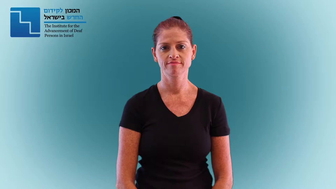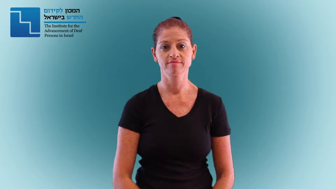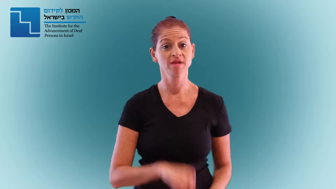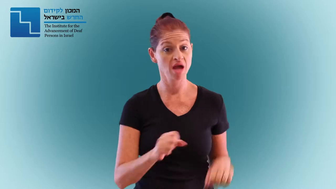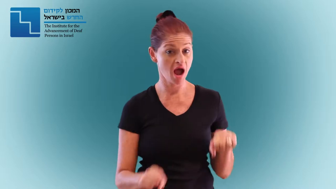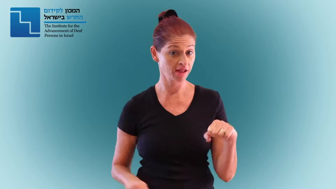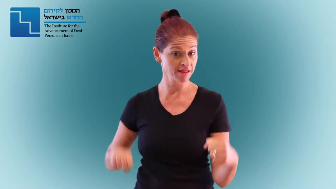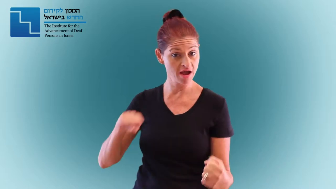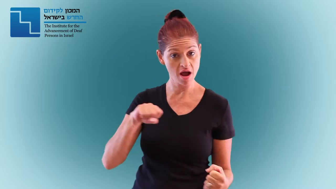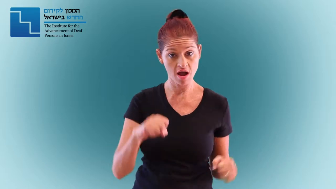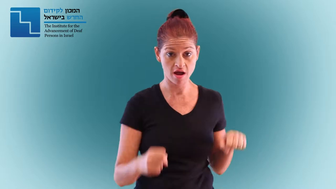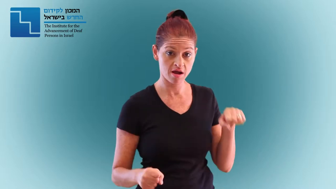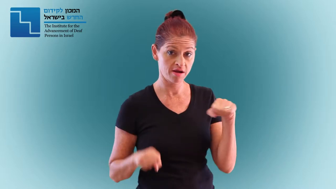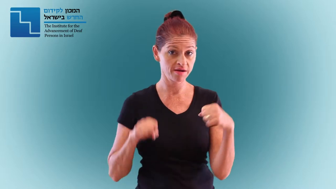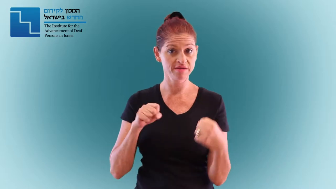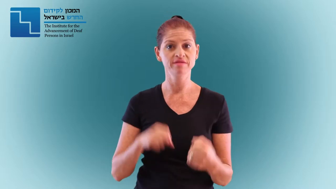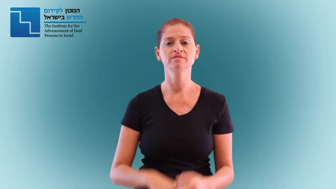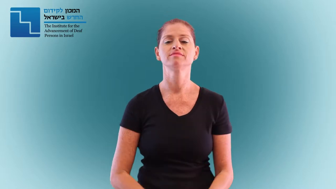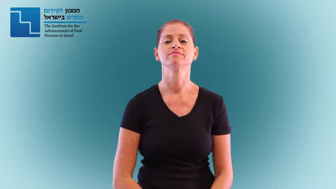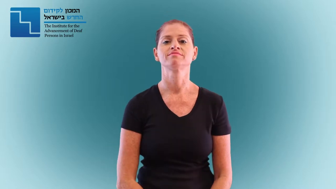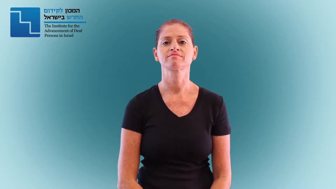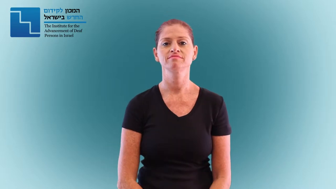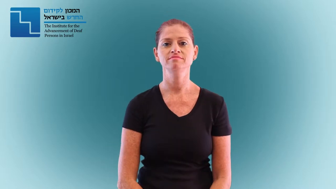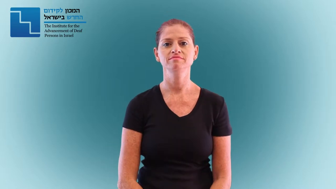לחתור